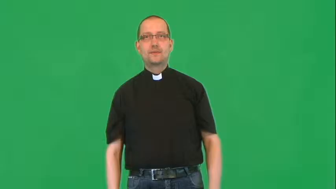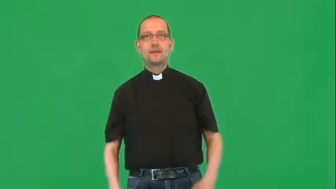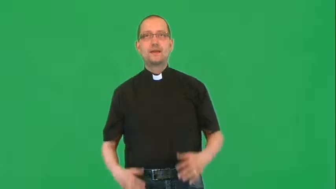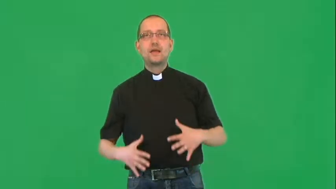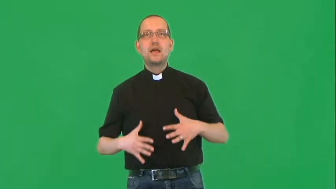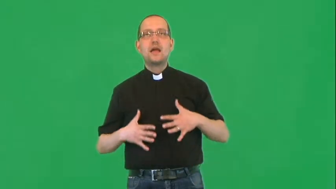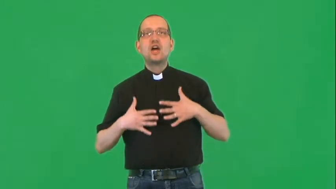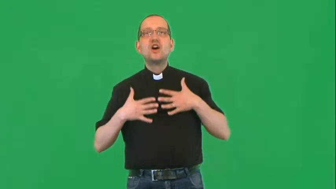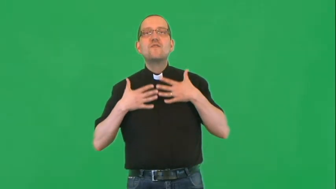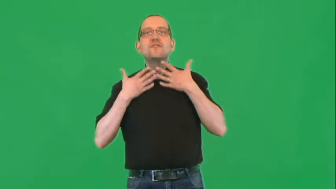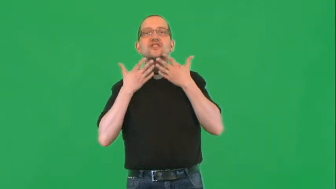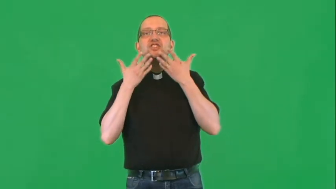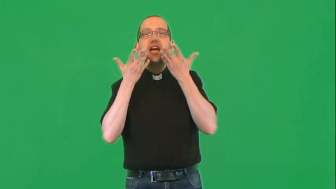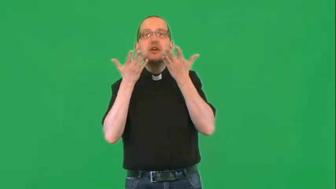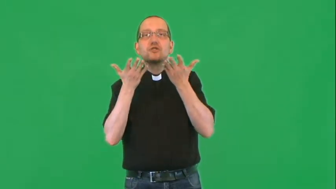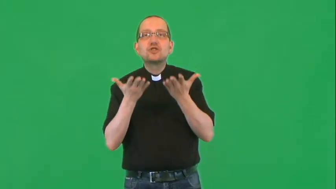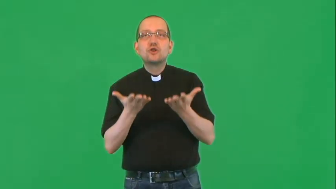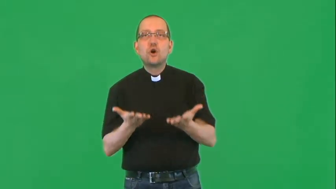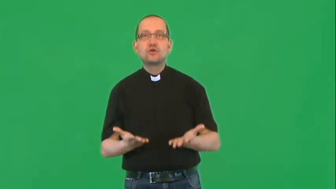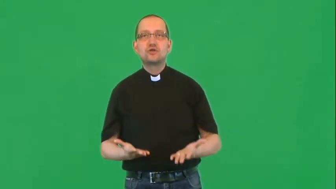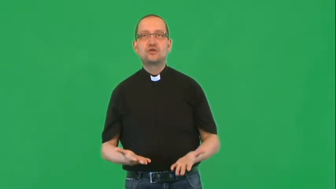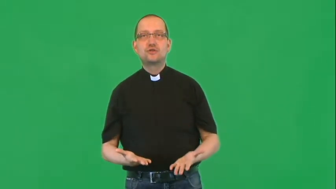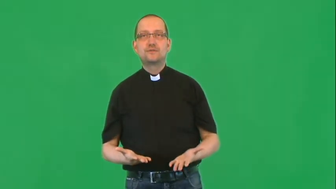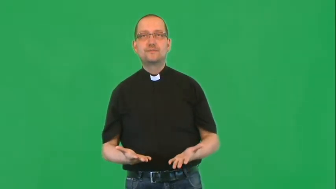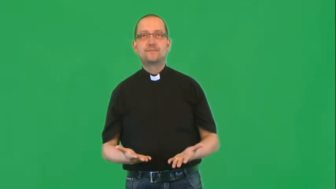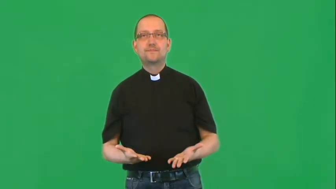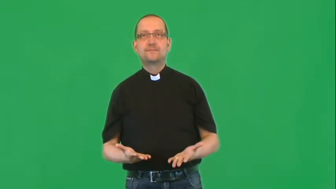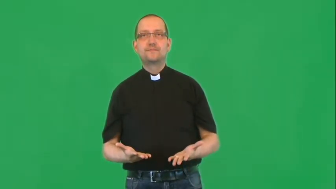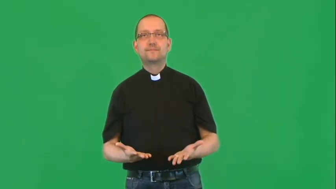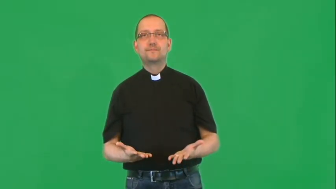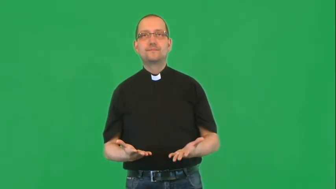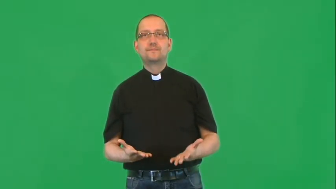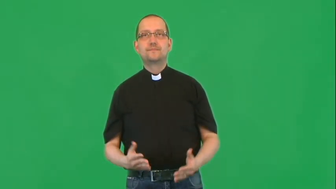wdzięczność